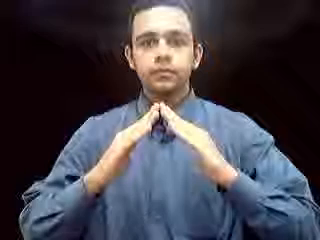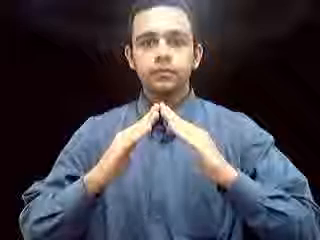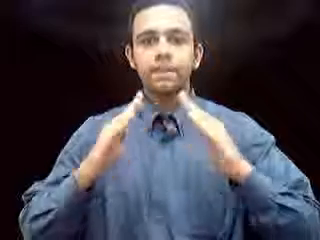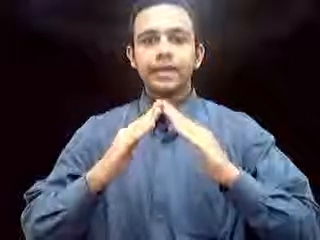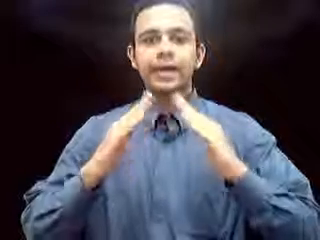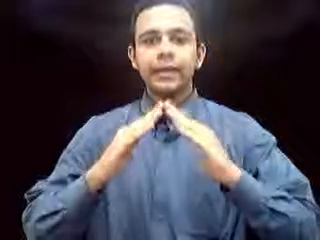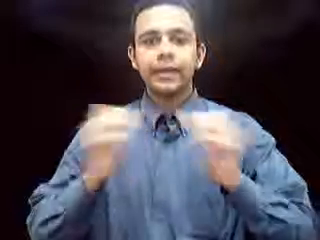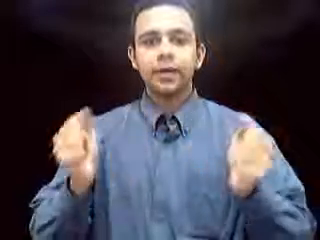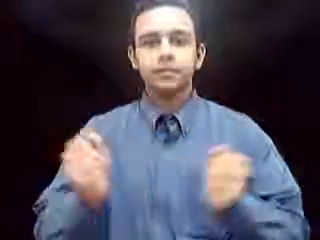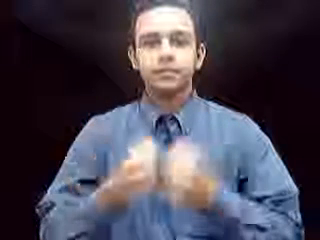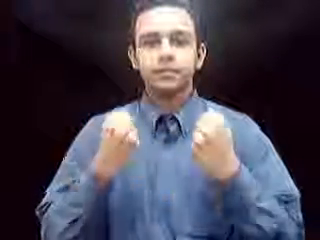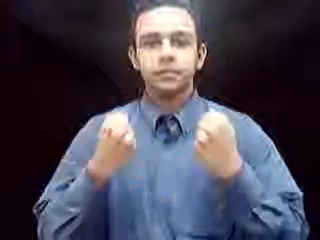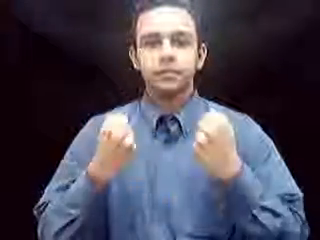padaria